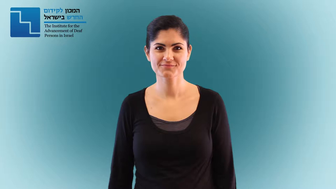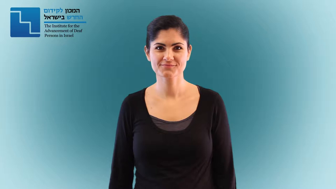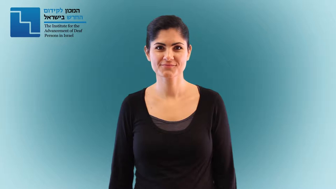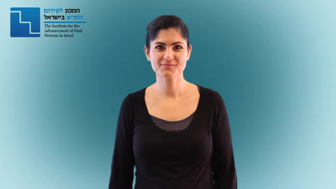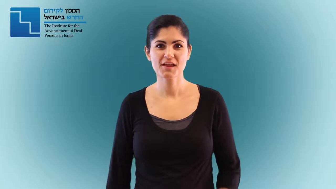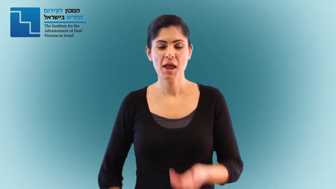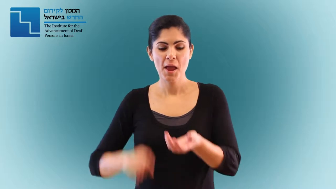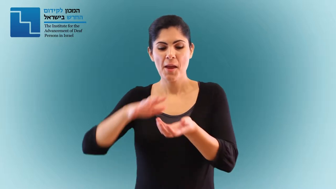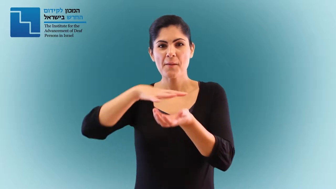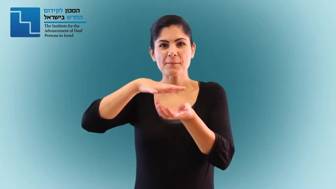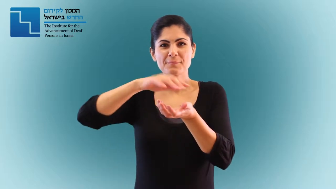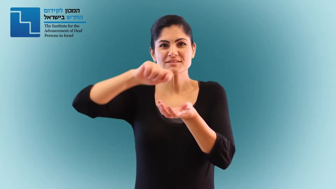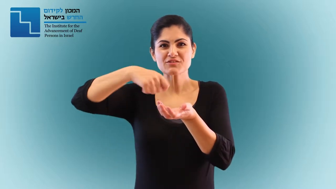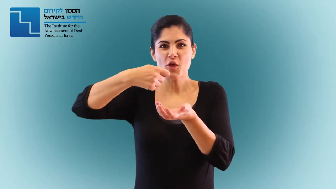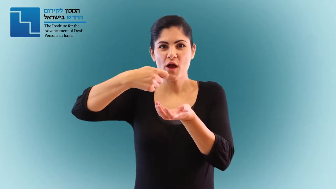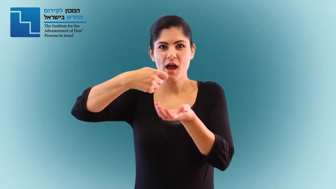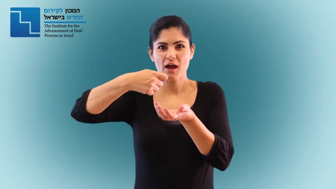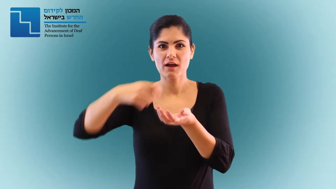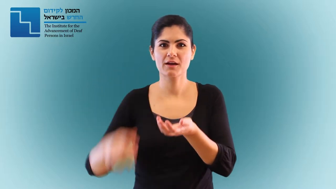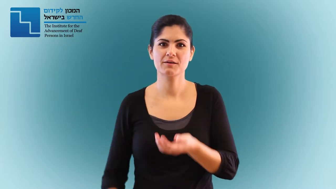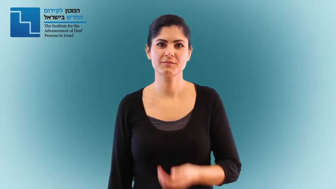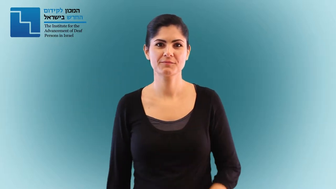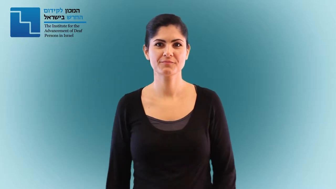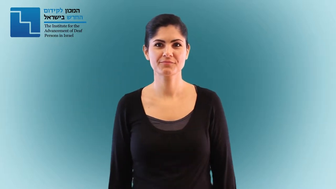פסיפלורה